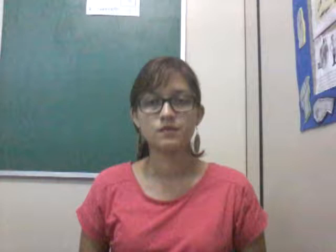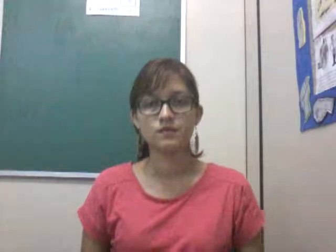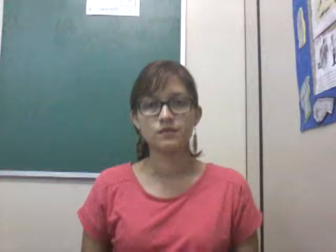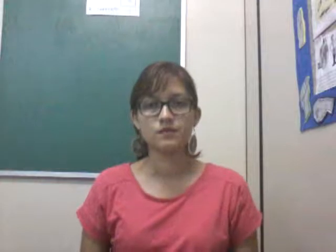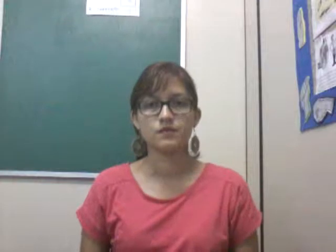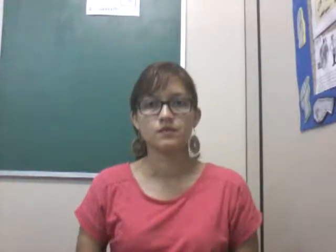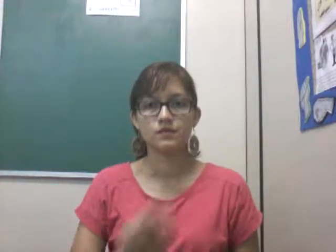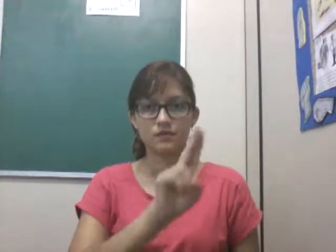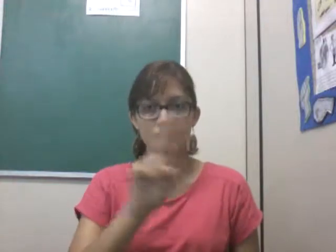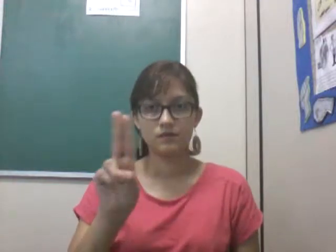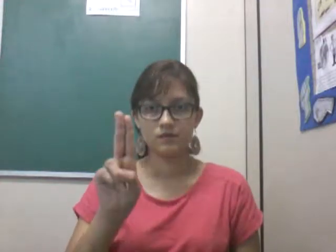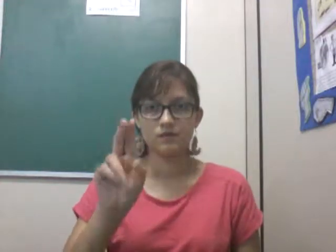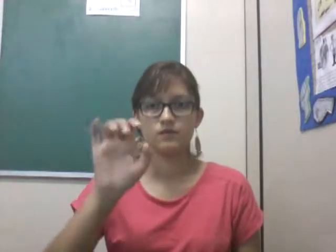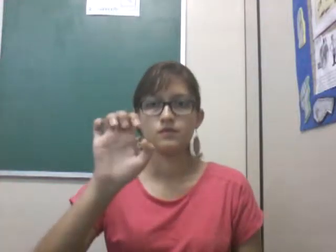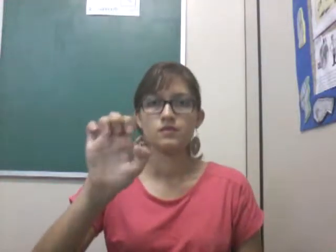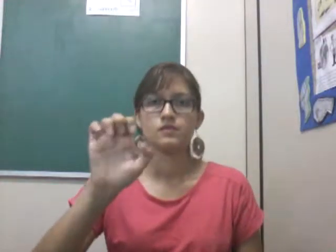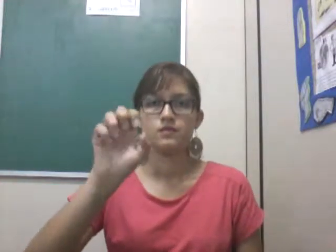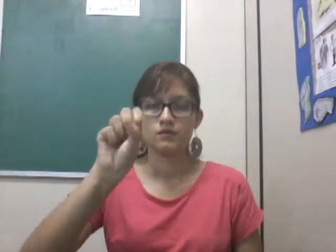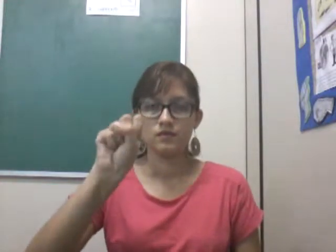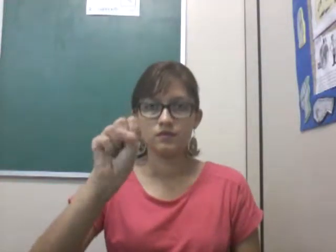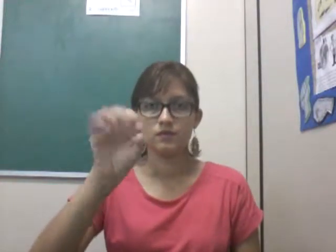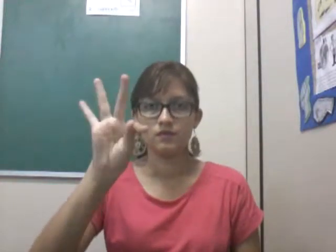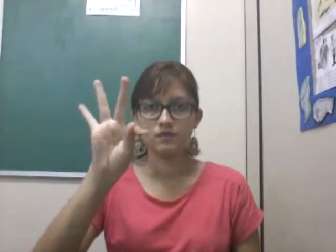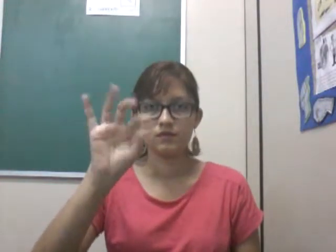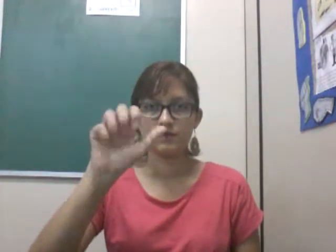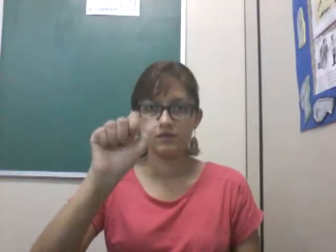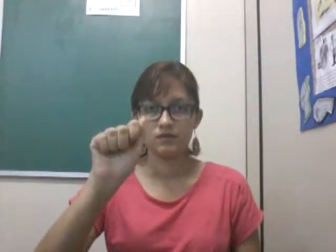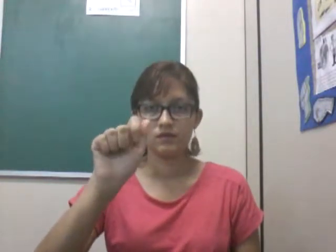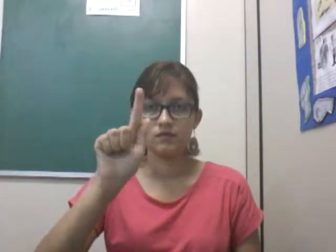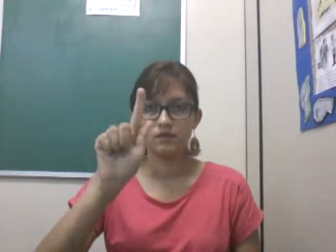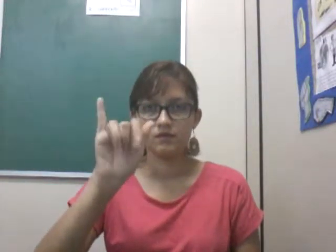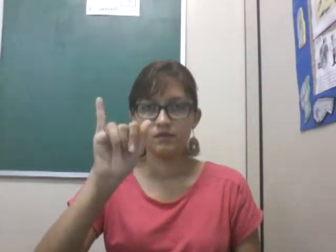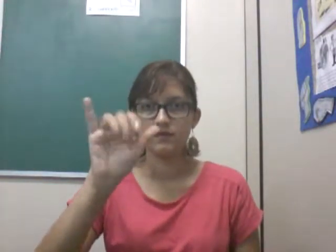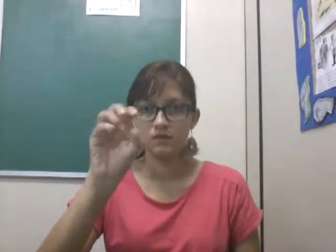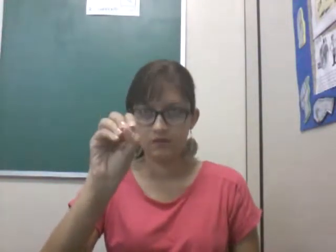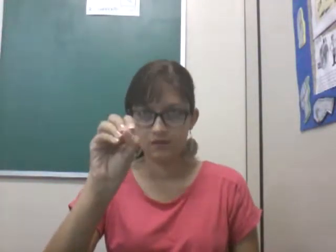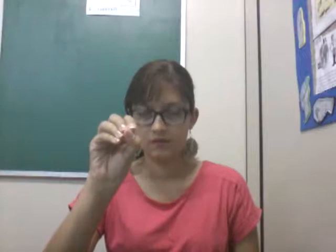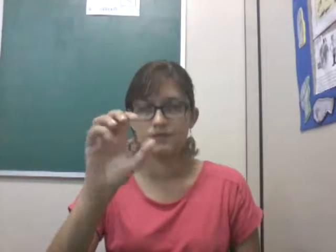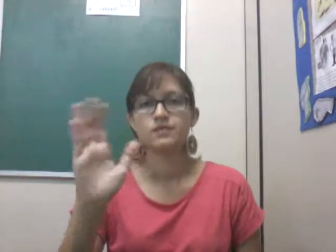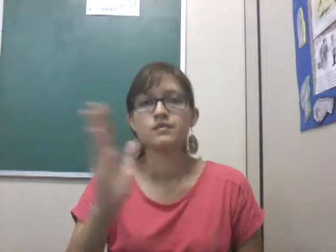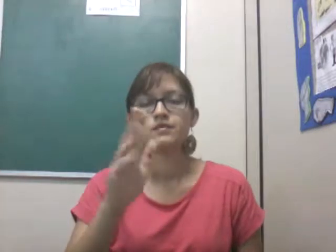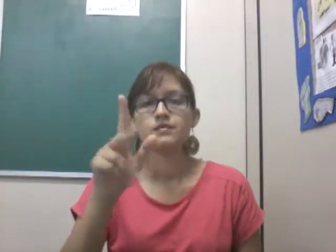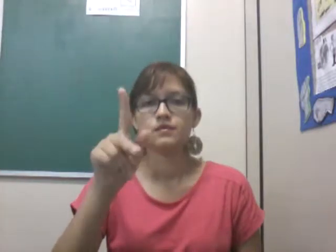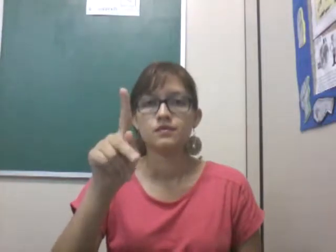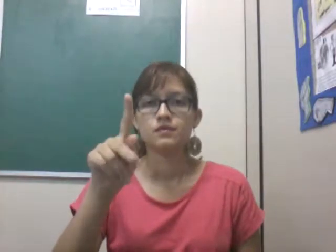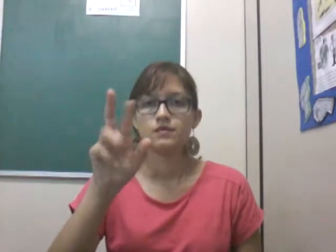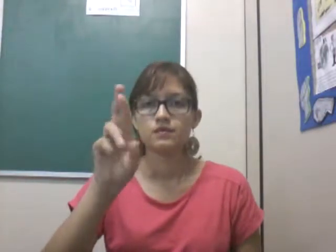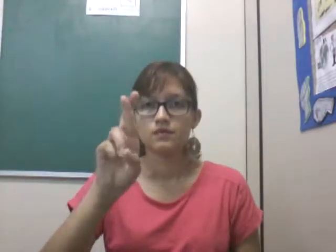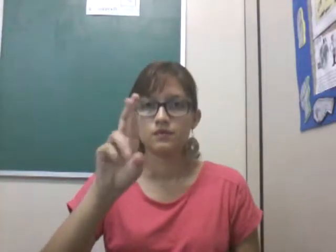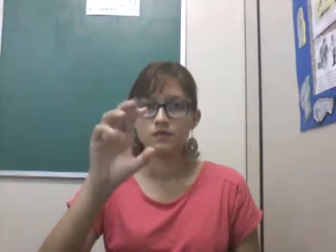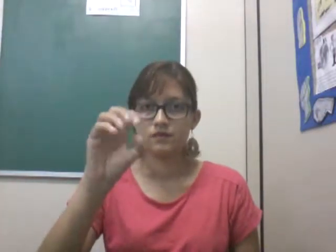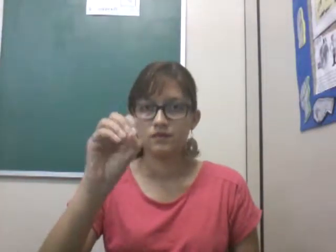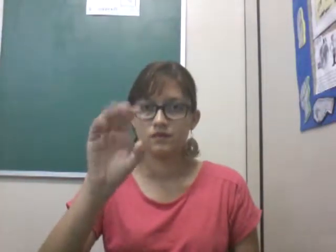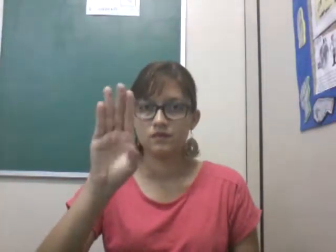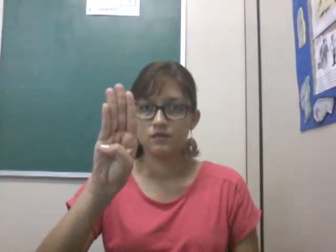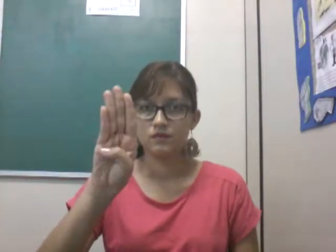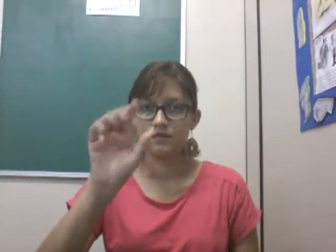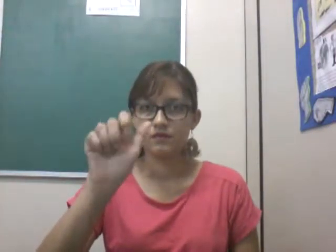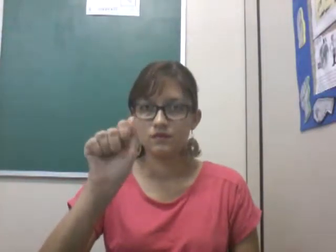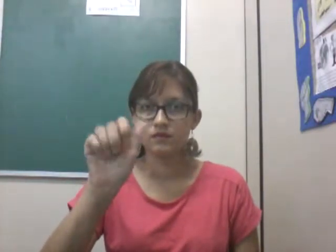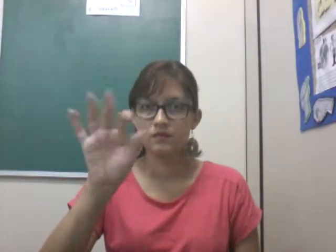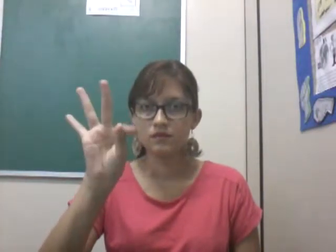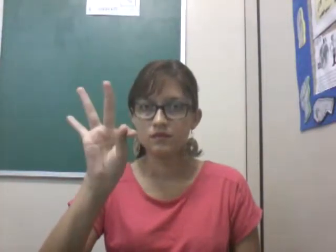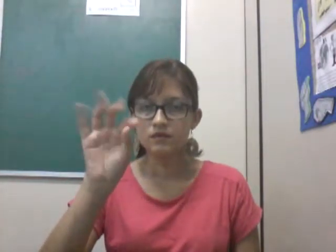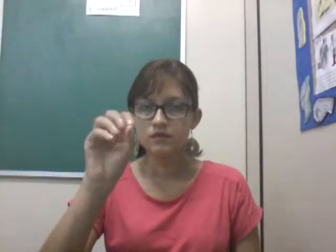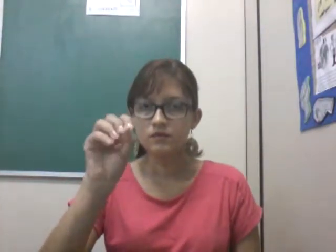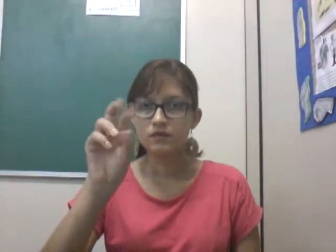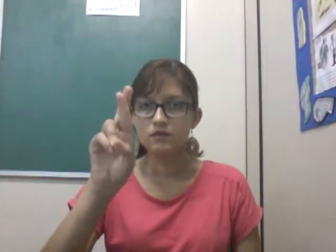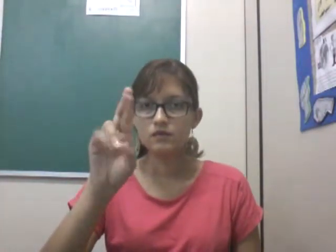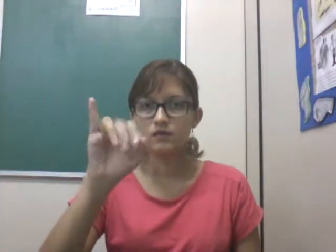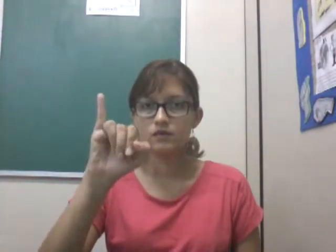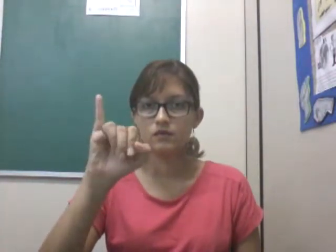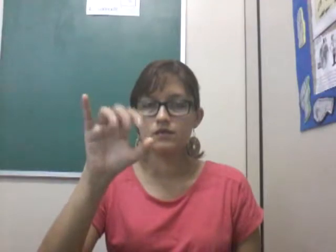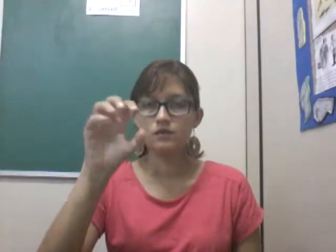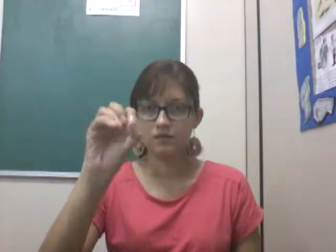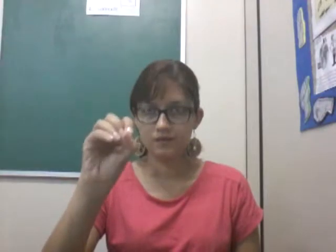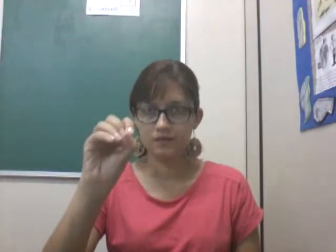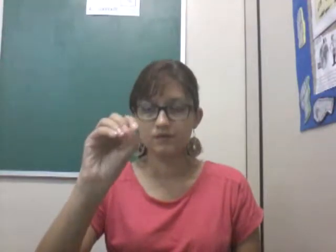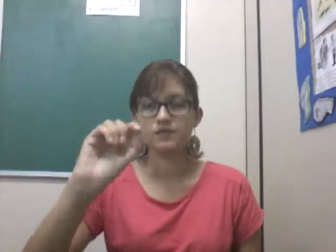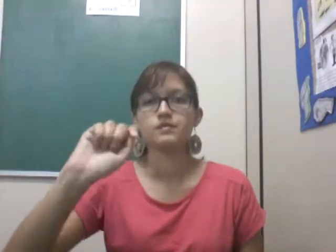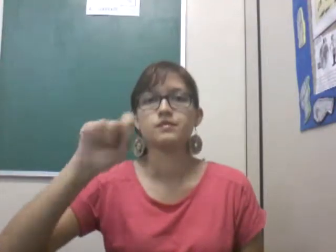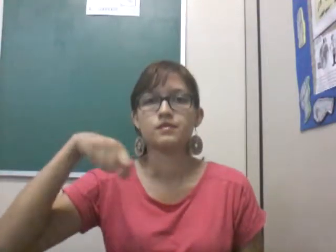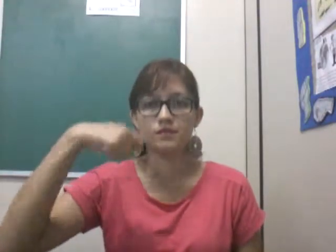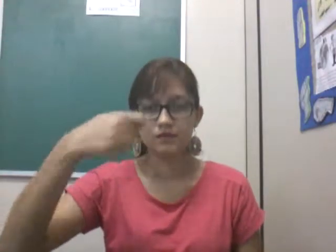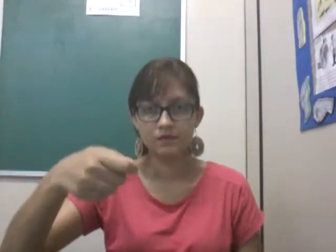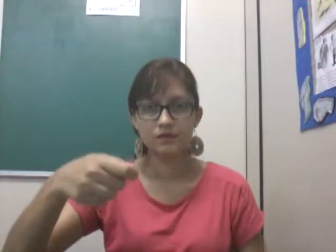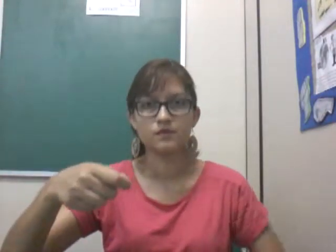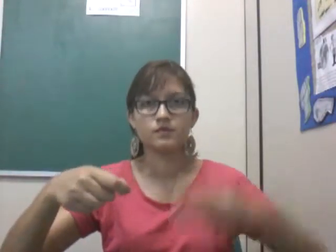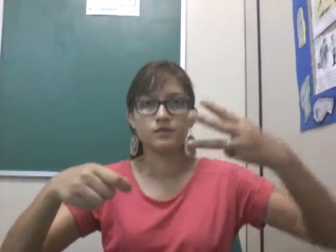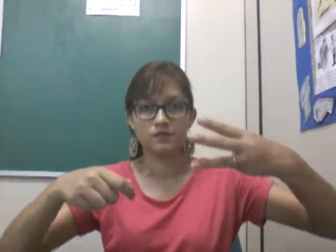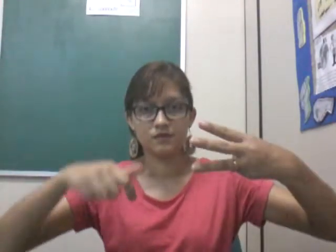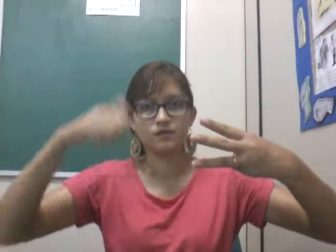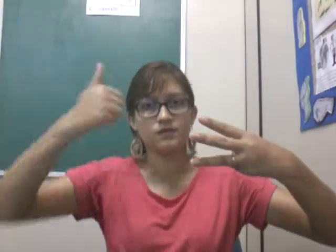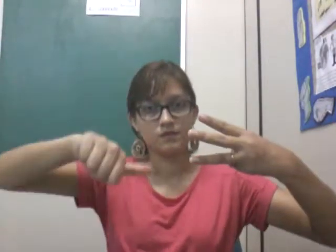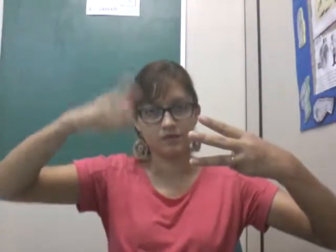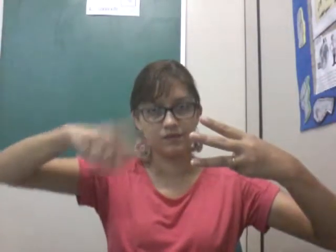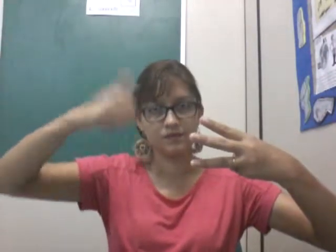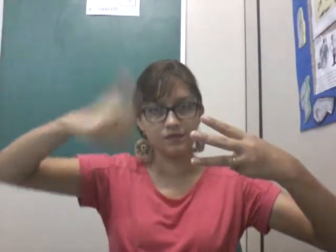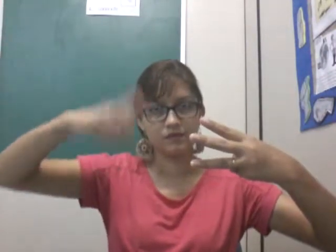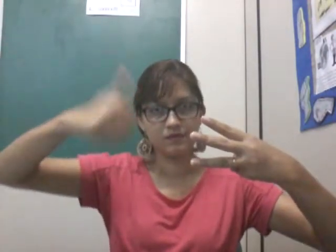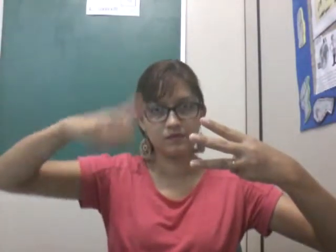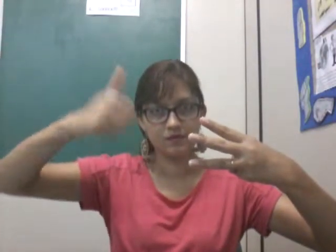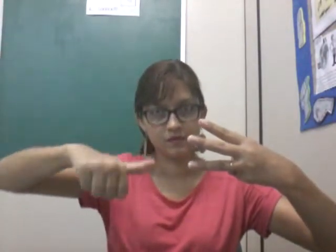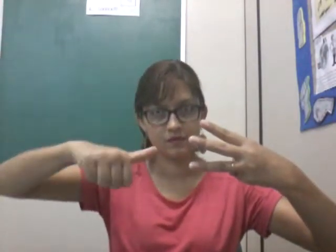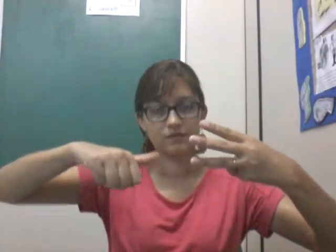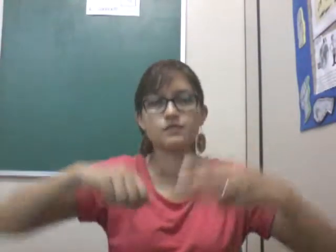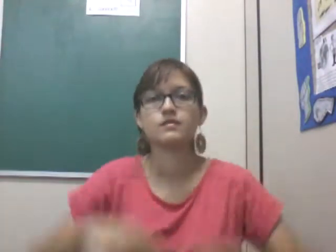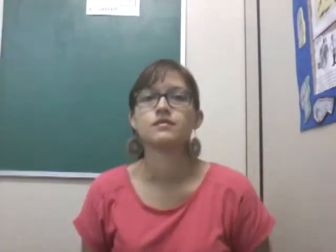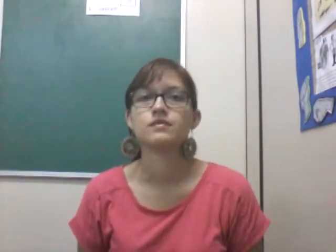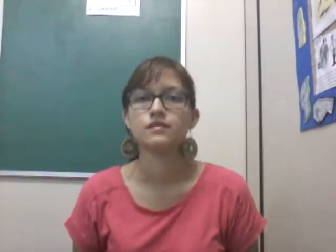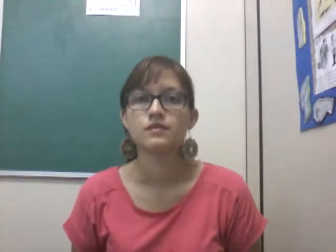ESTÁGIO PROBATÓRIO